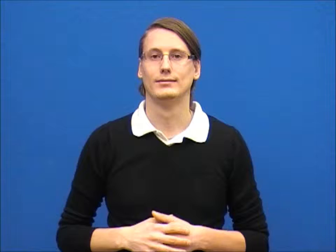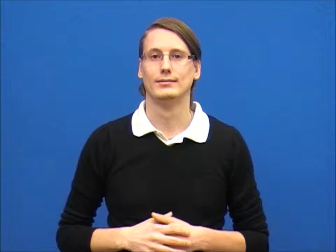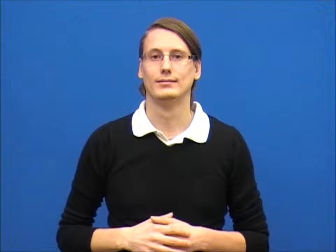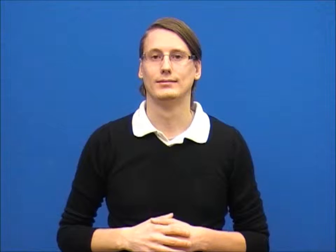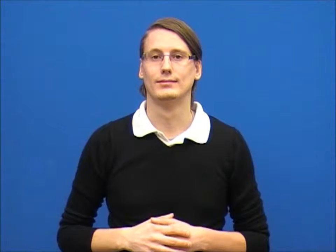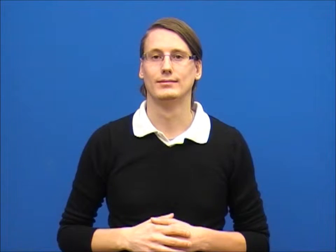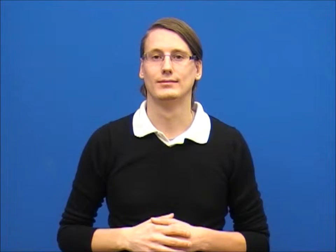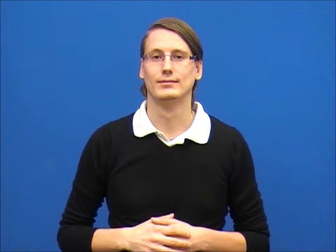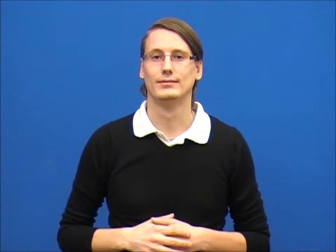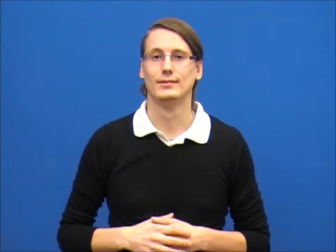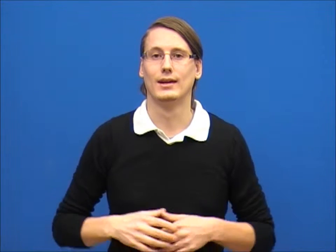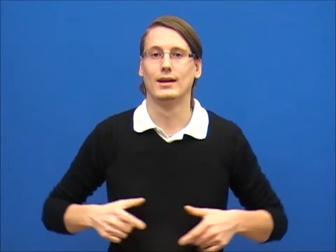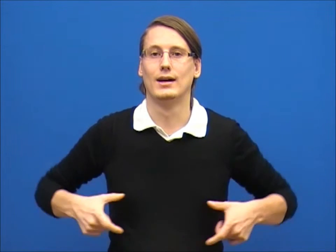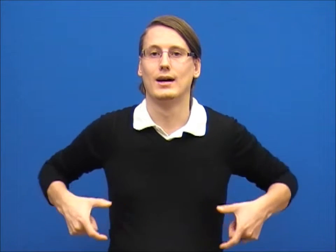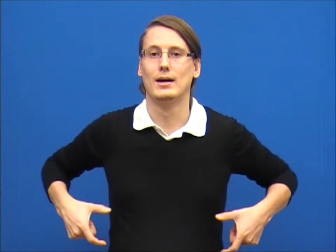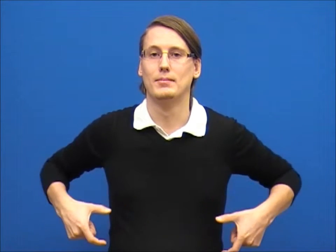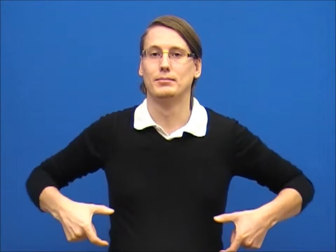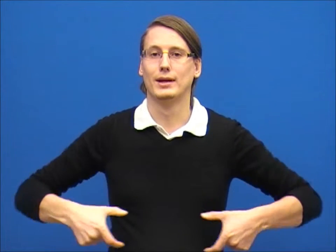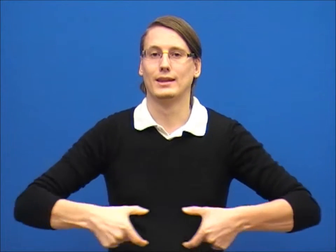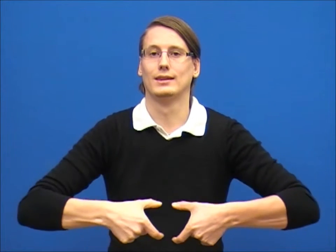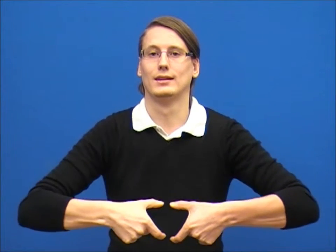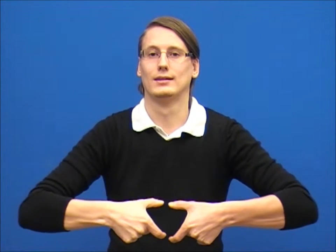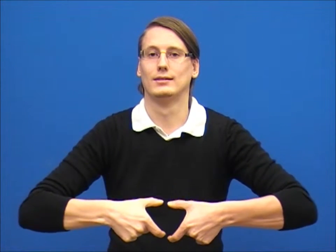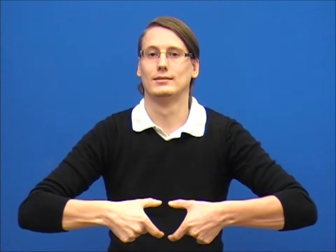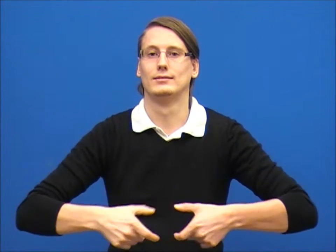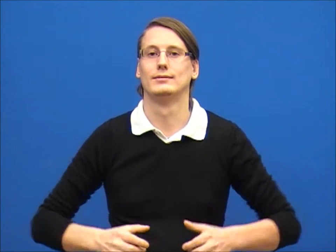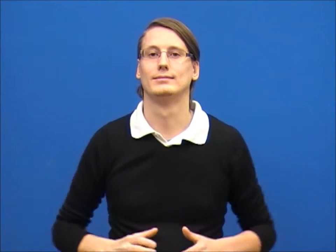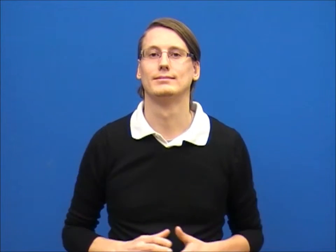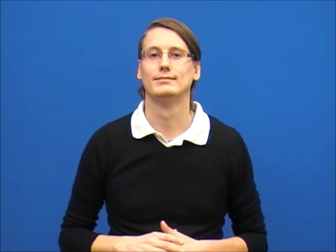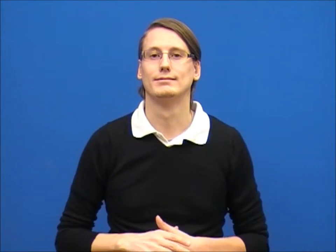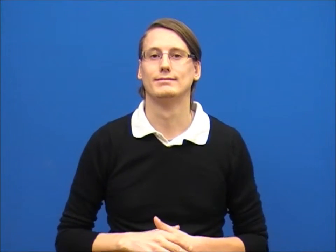BÄLTE